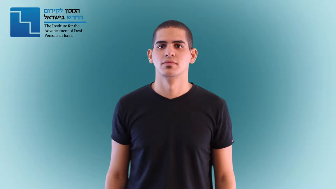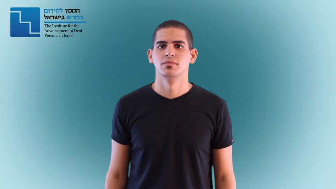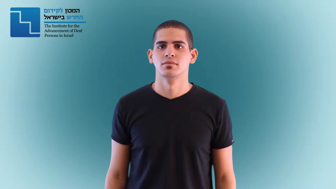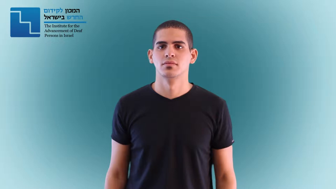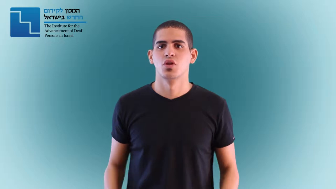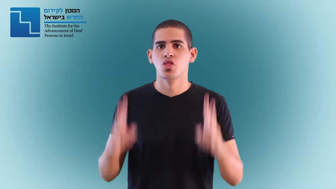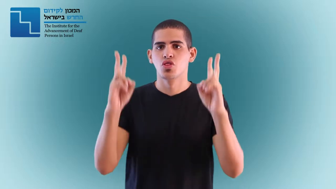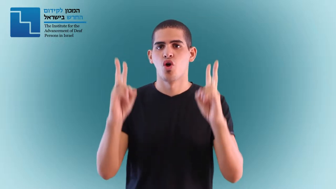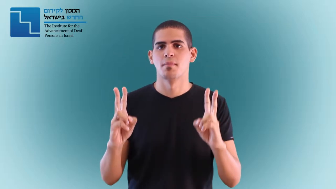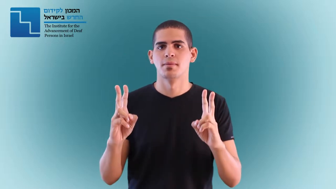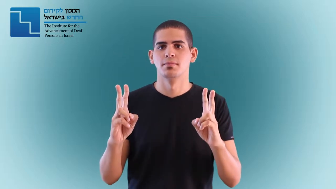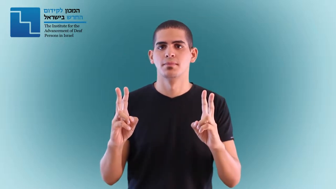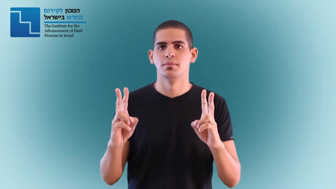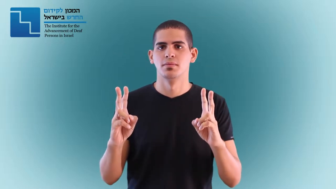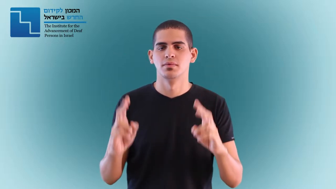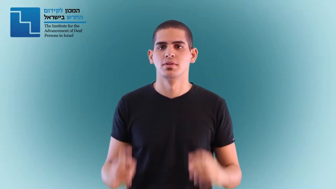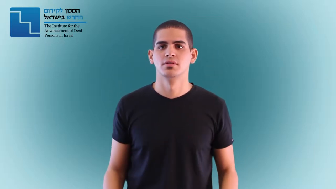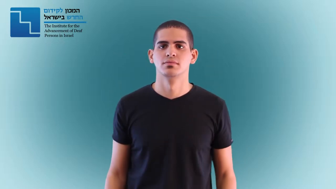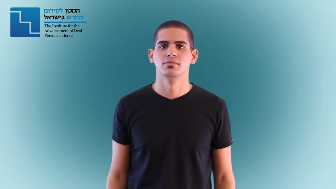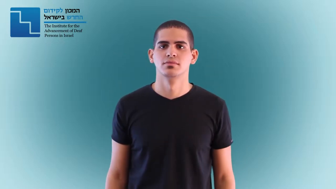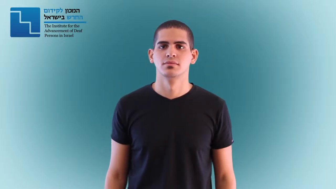דומם